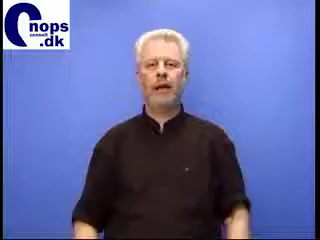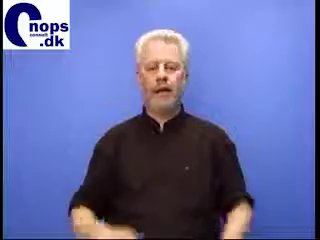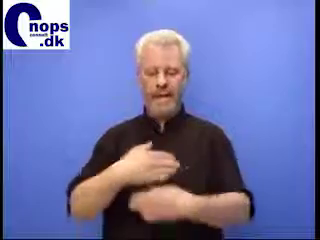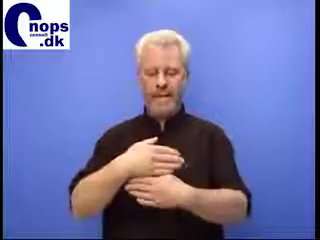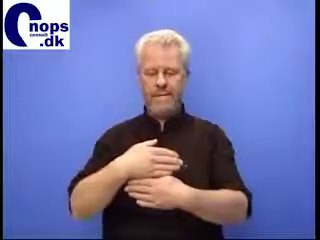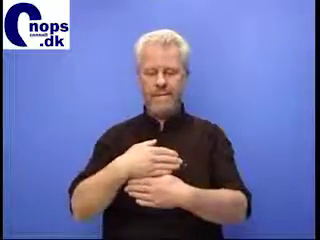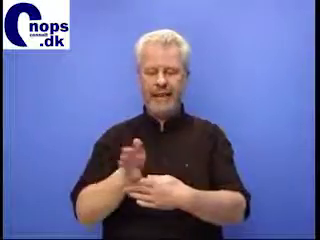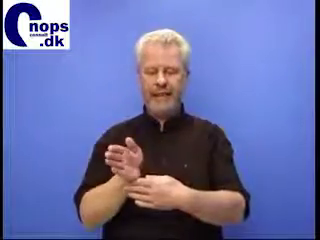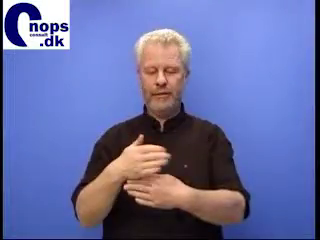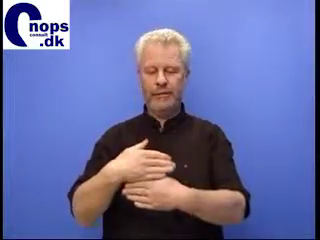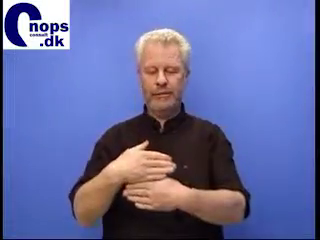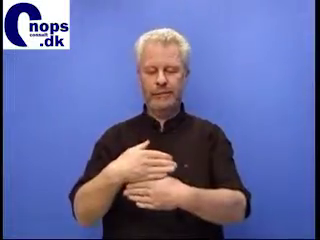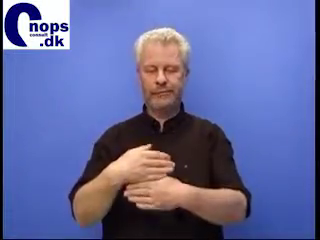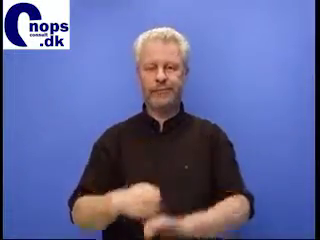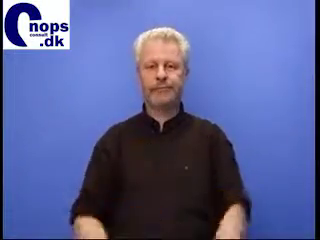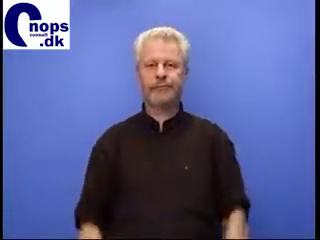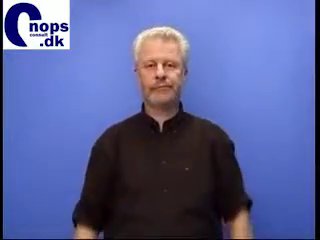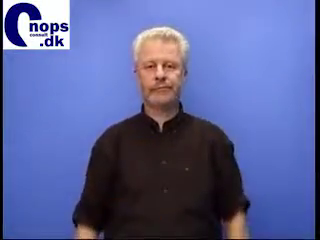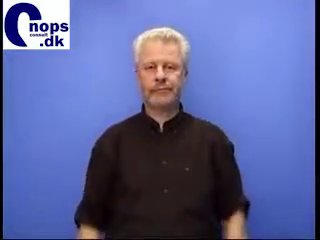vindue